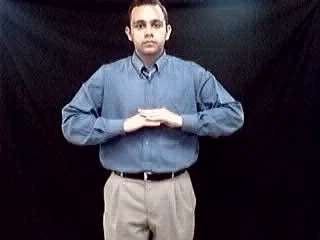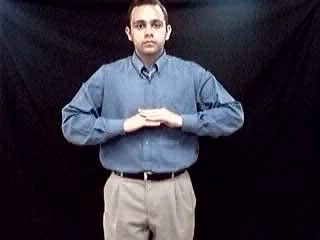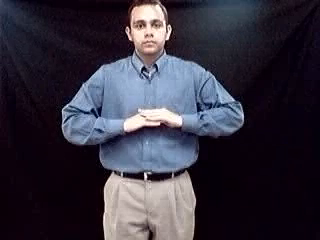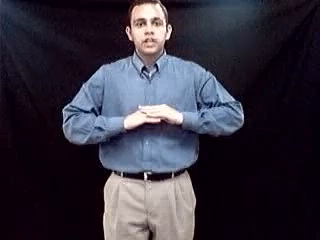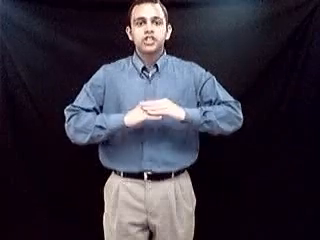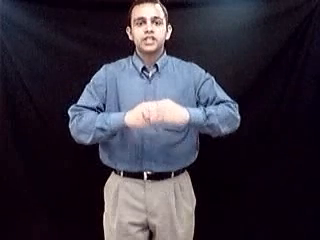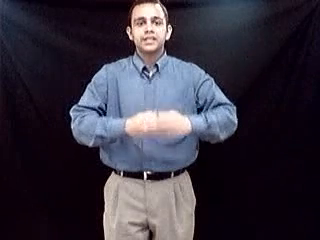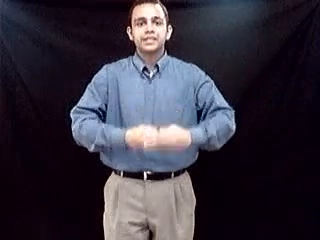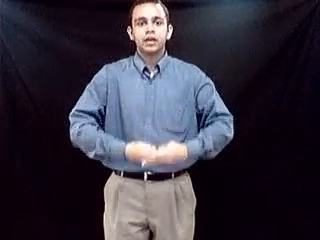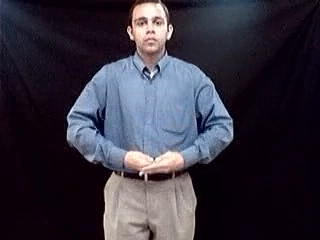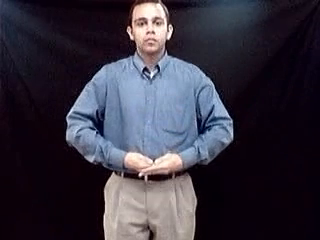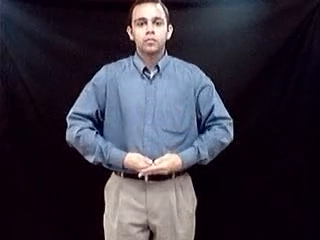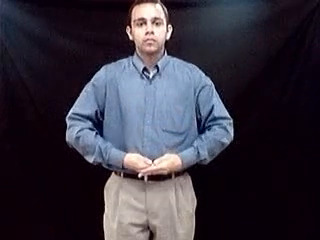gestacao